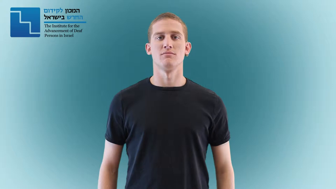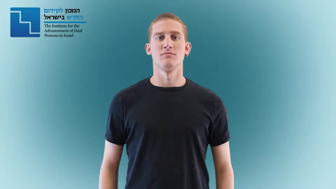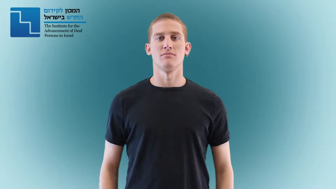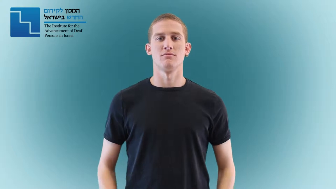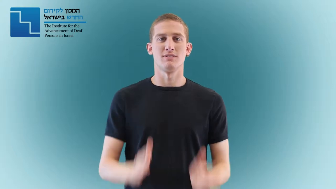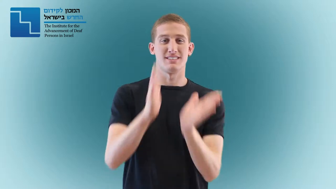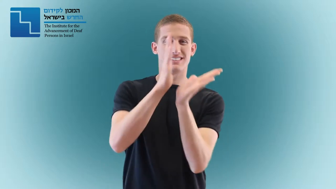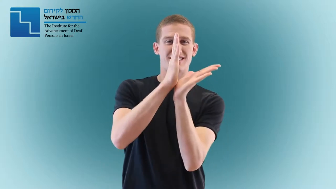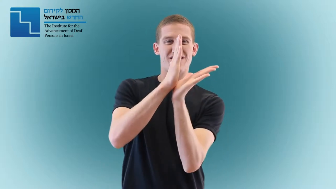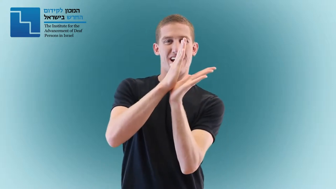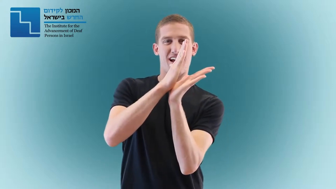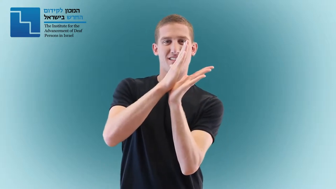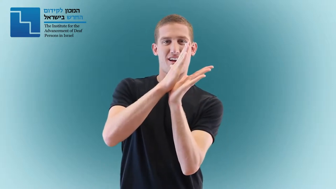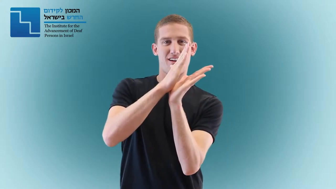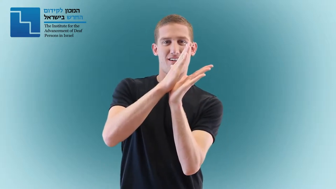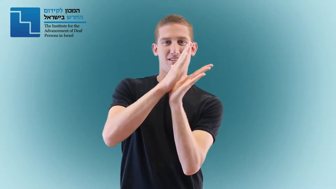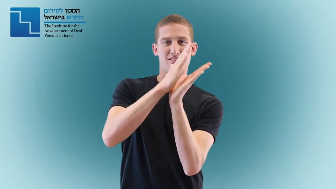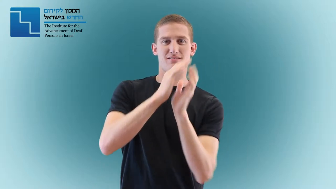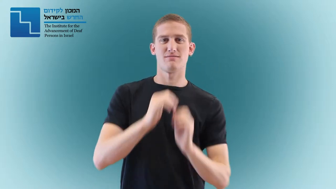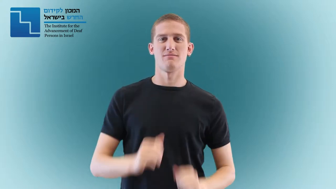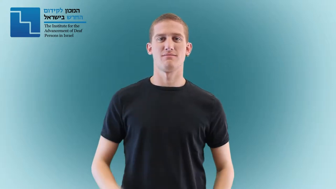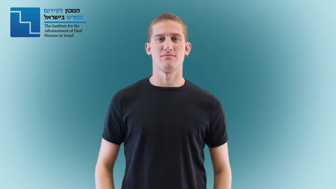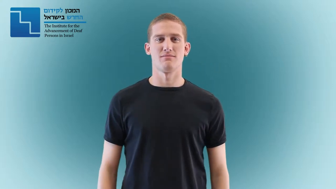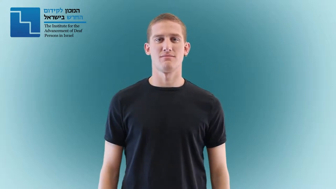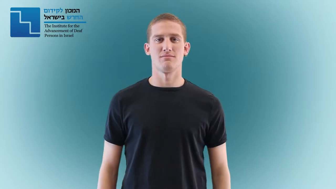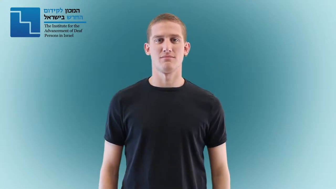זווית חדה